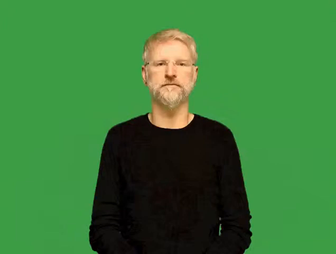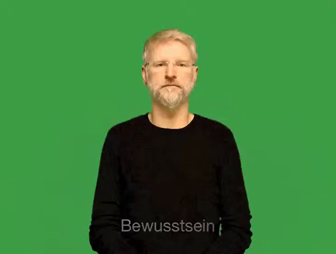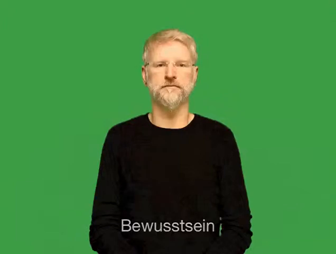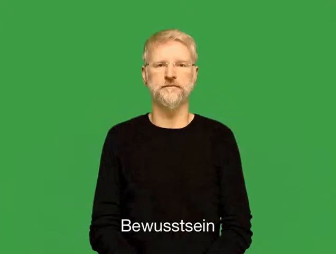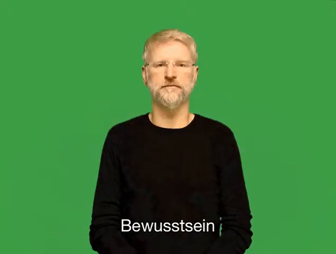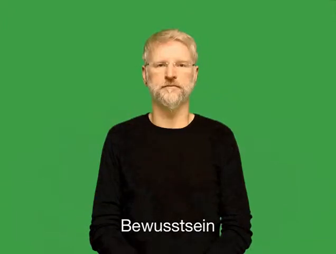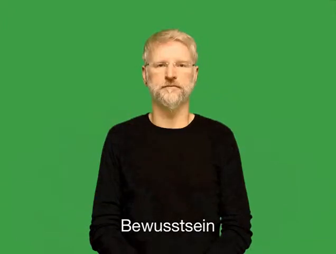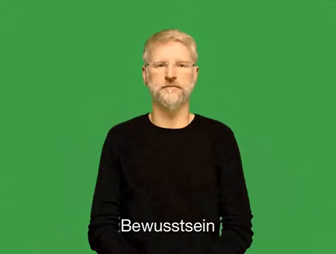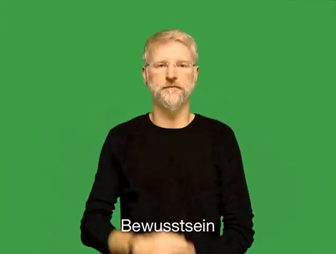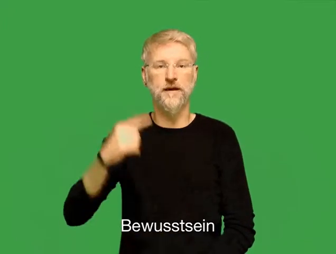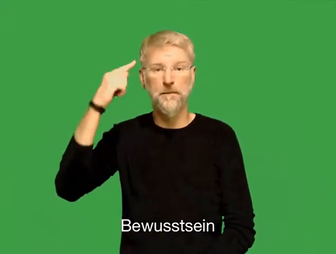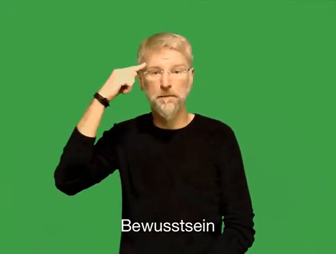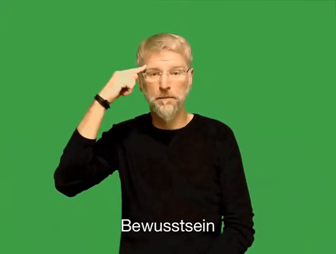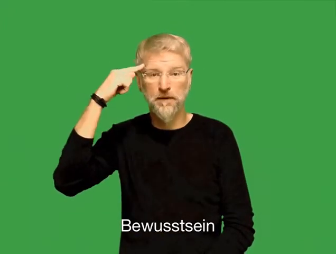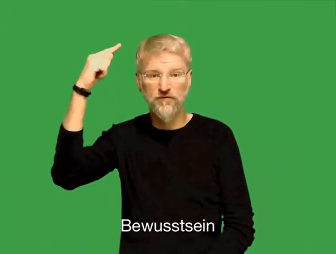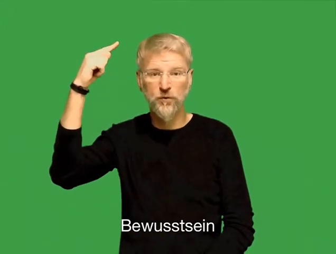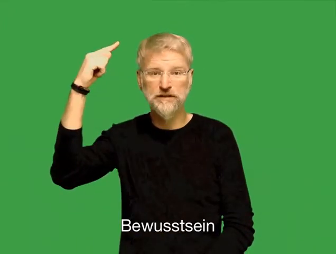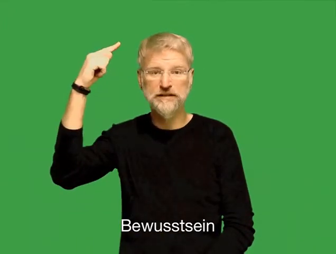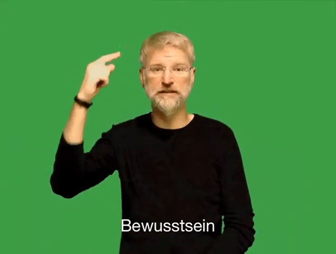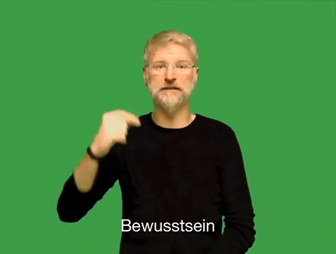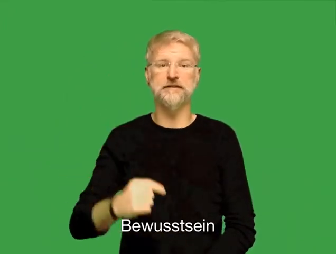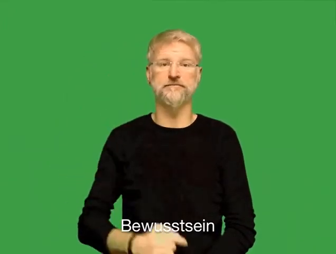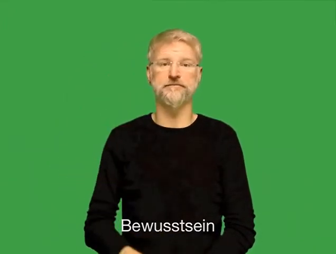Bewusstsein